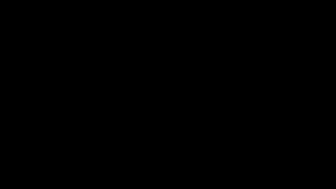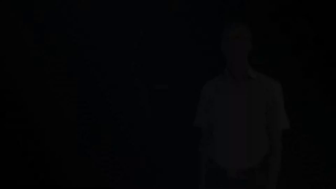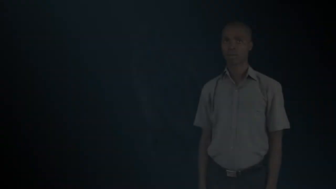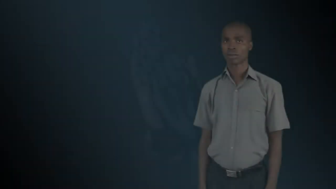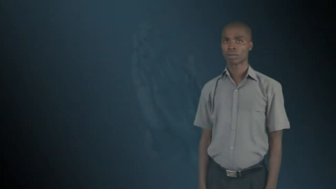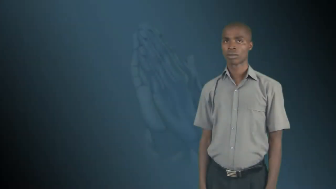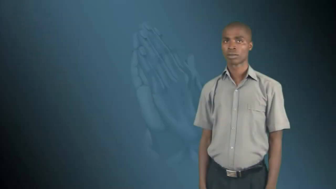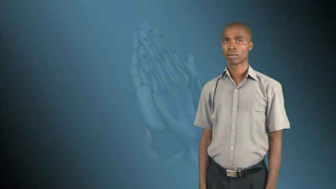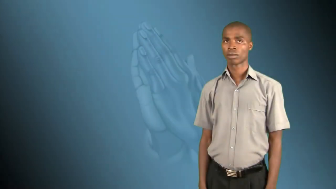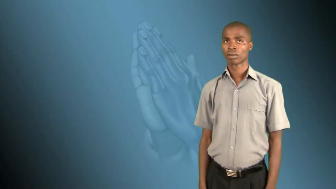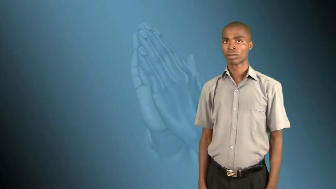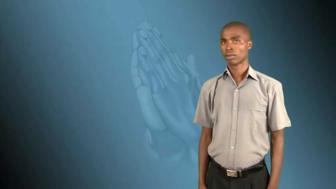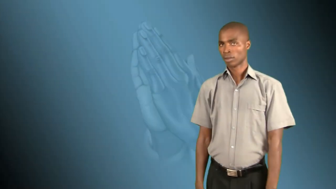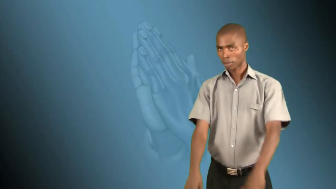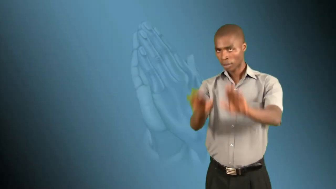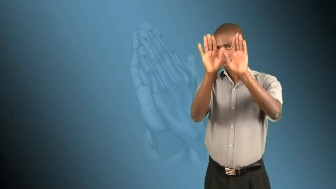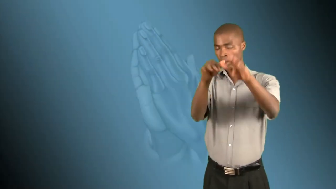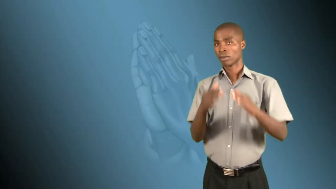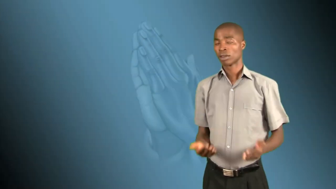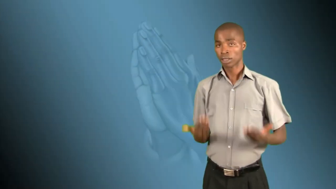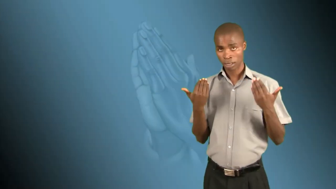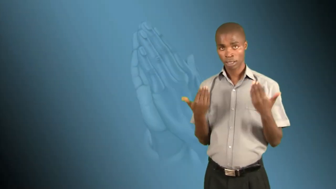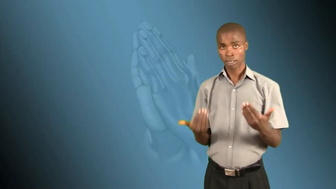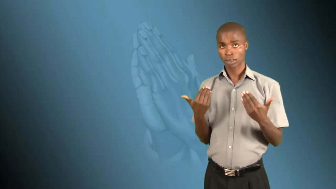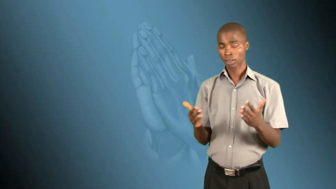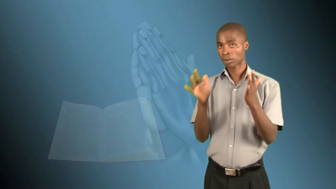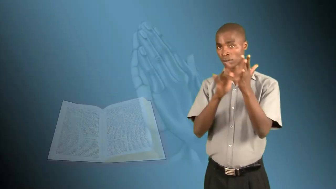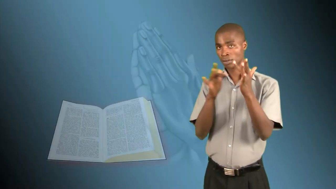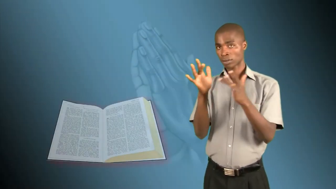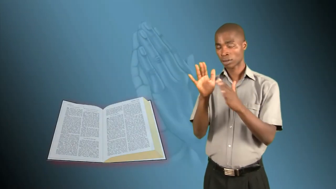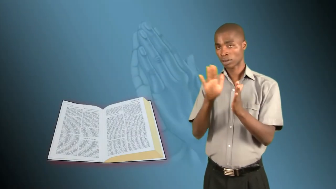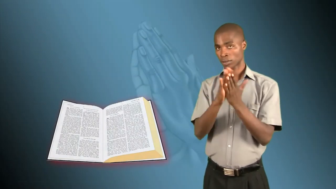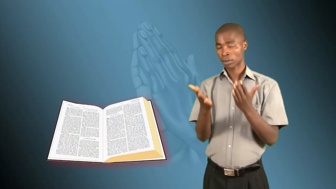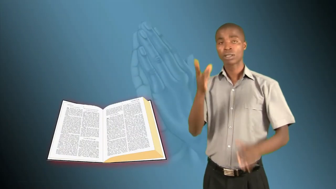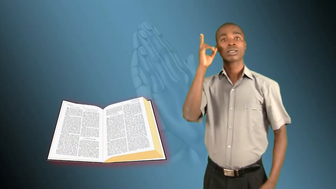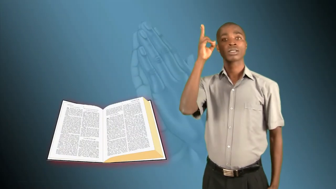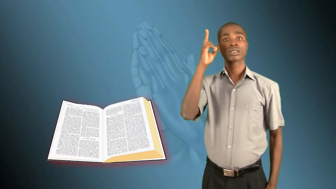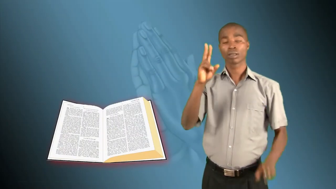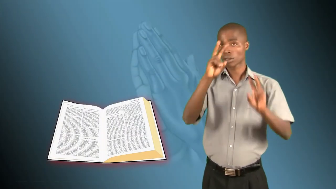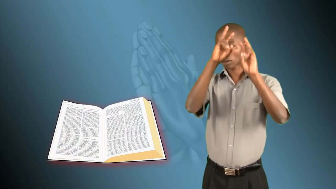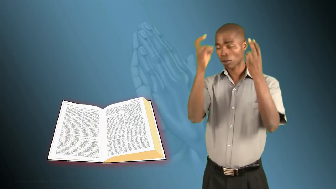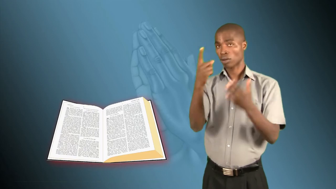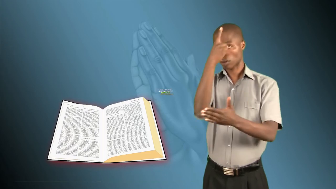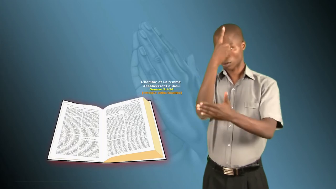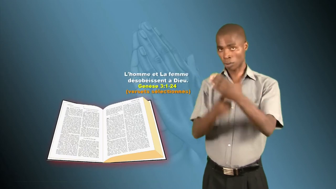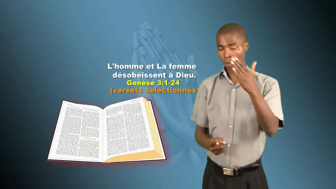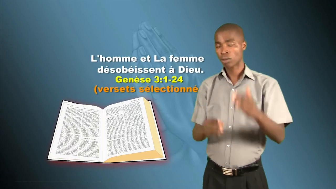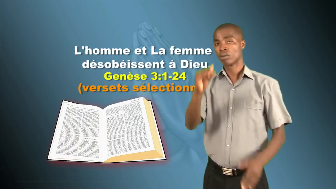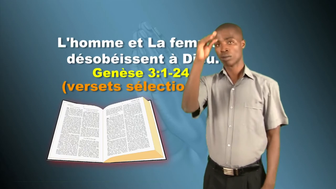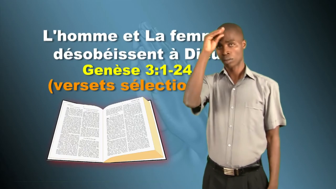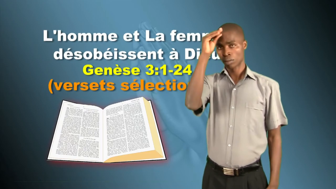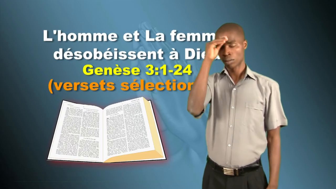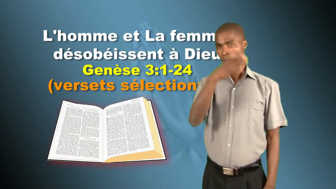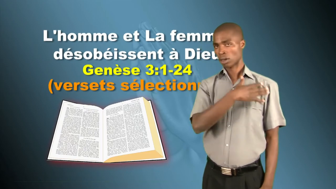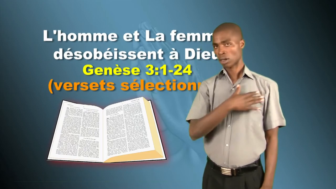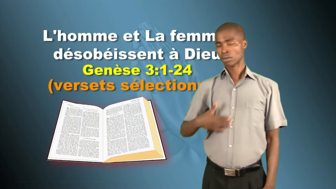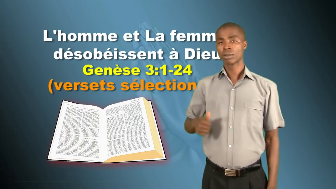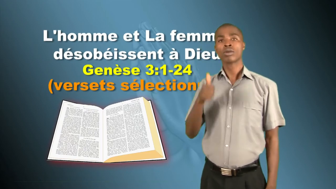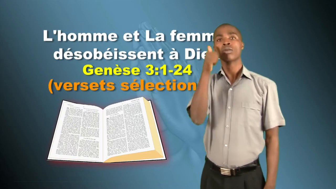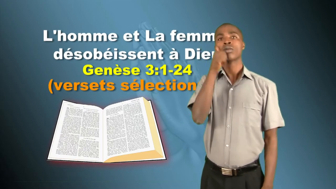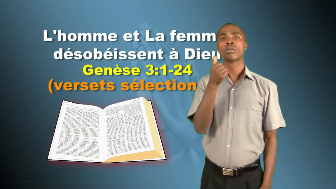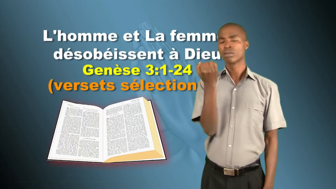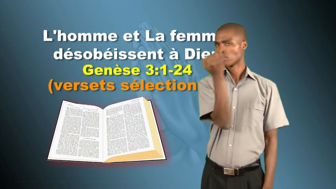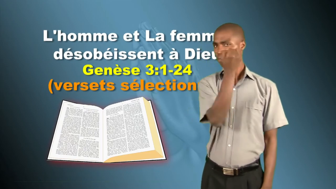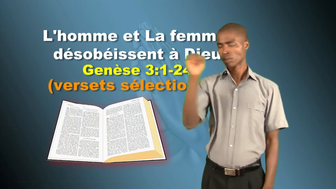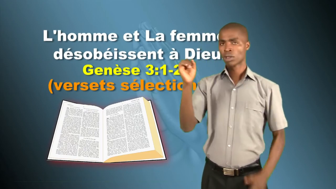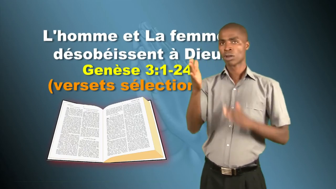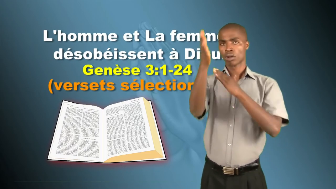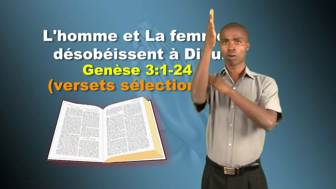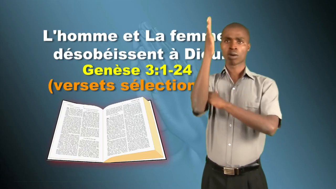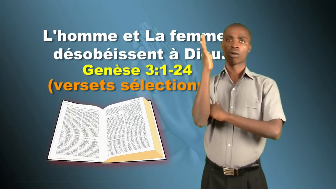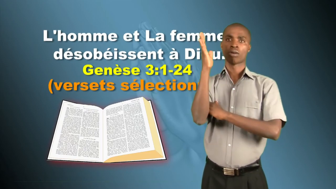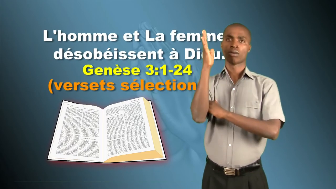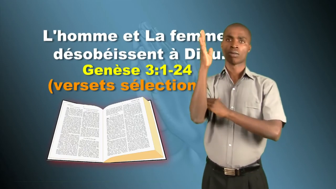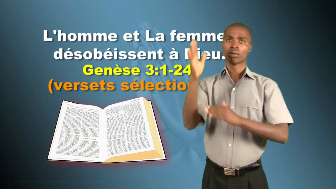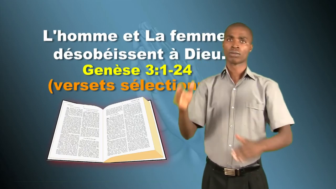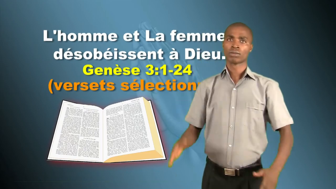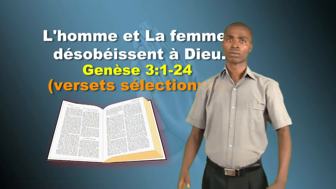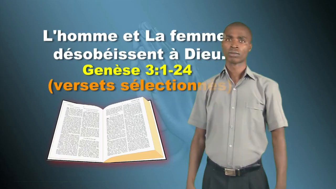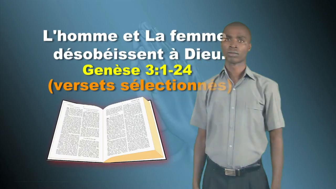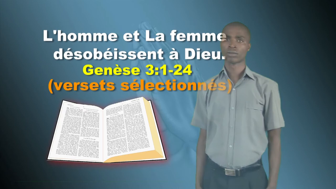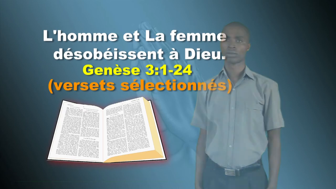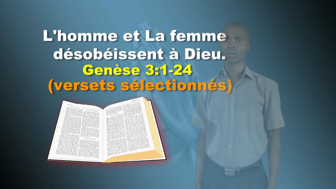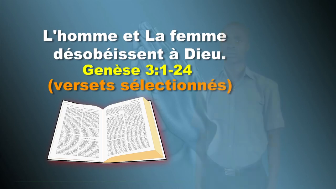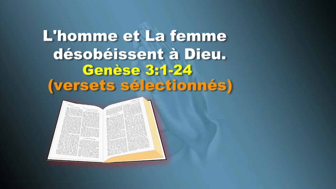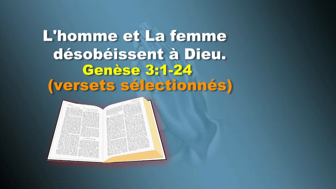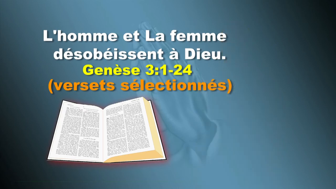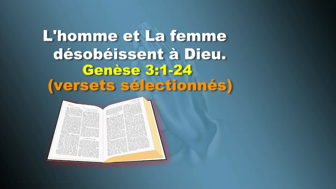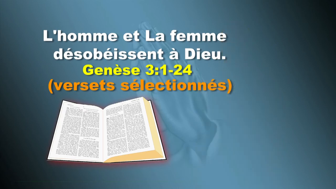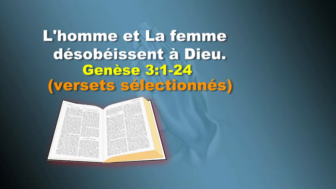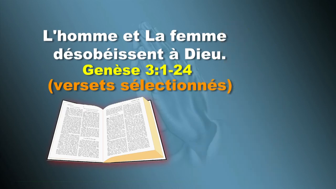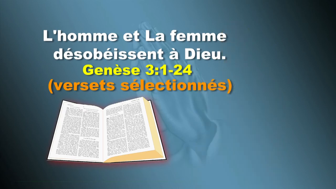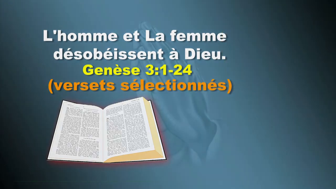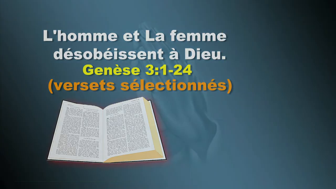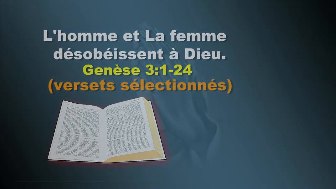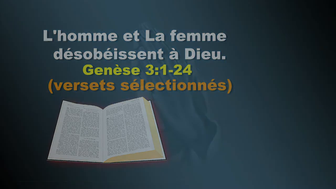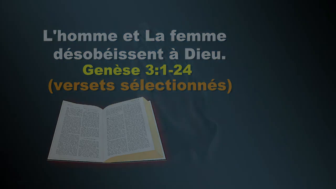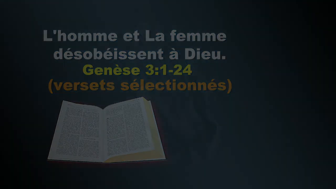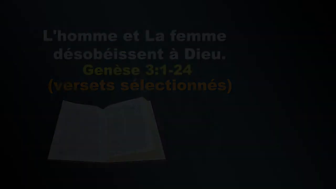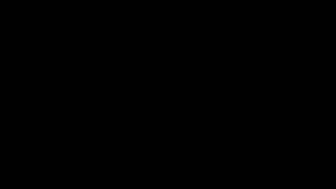L'homme et La femme désobéissent à Dieu